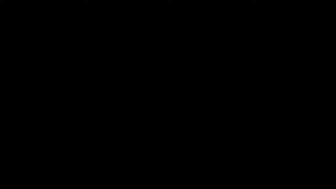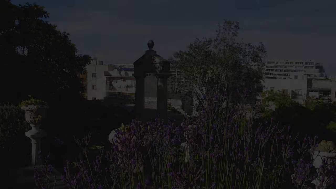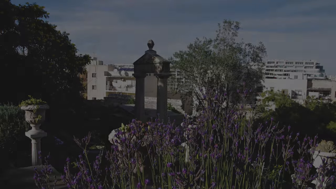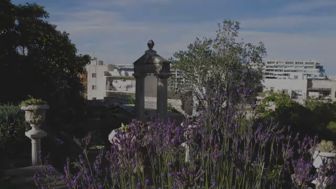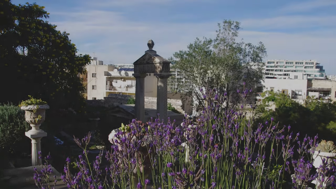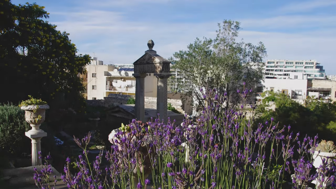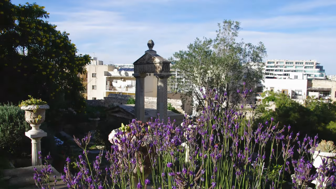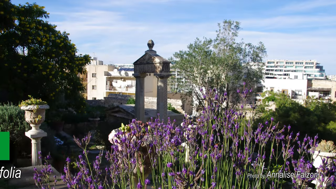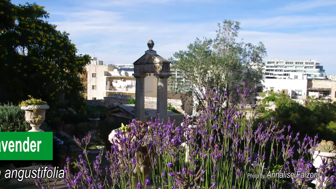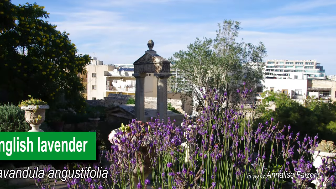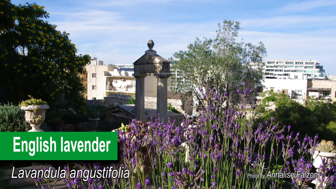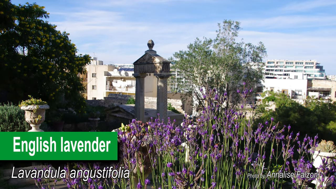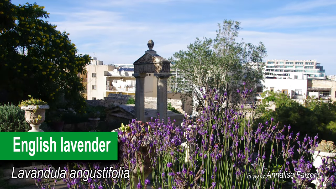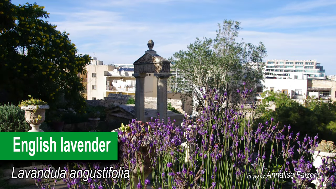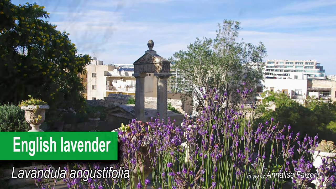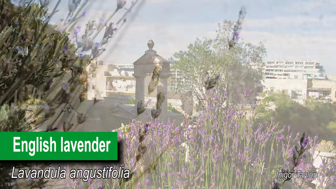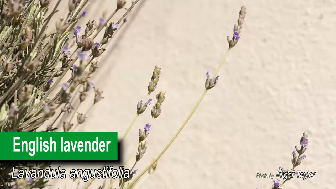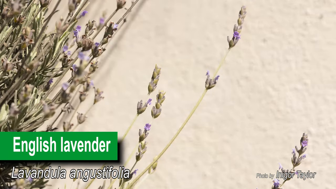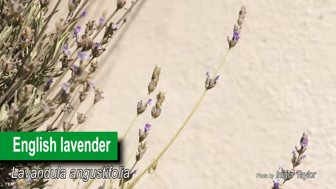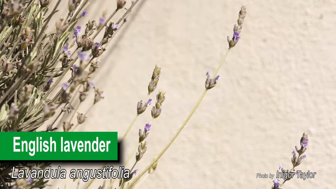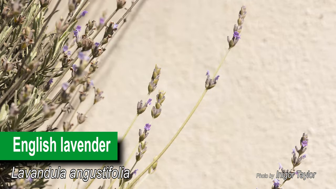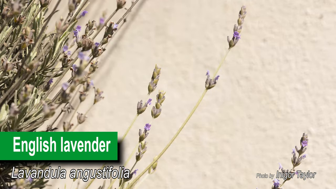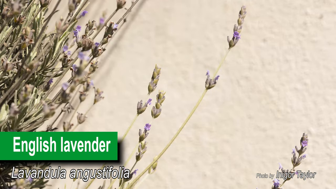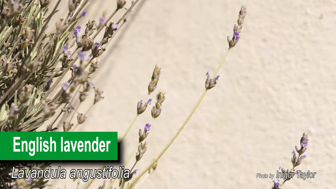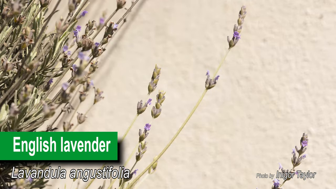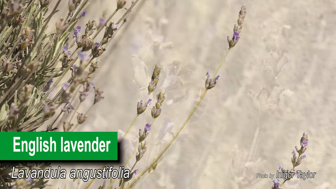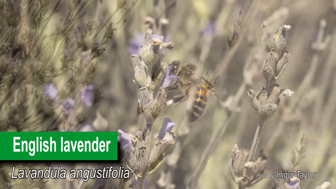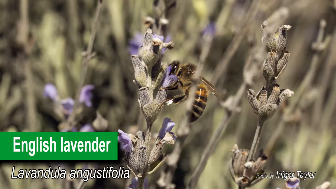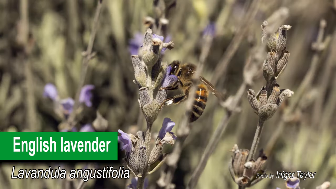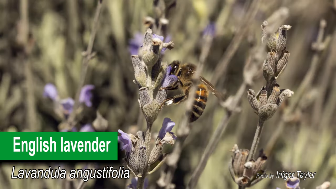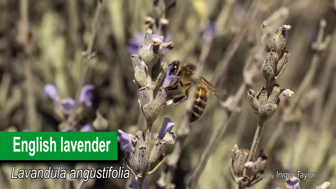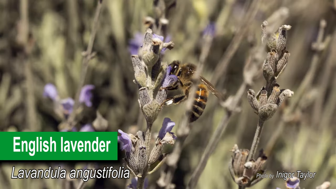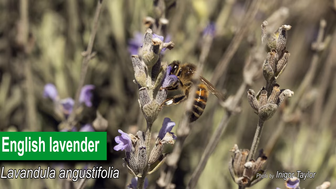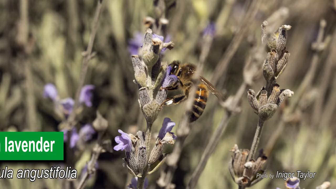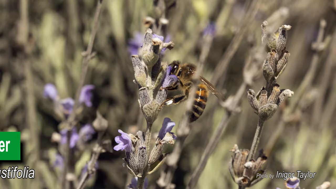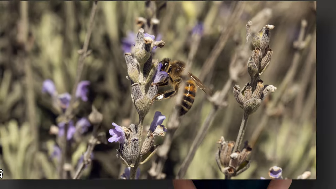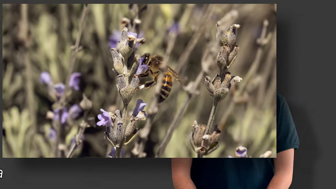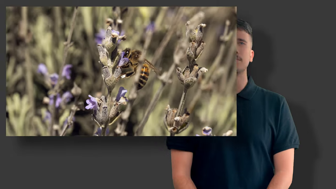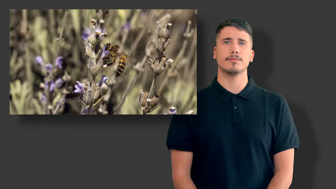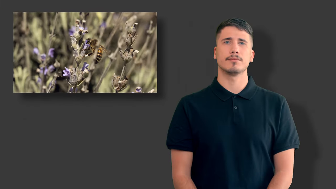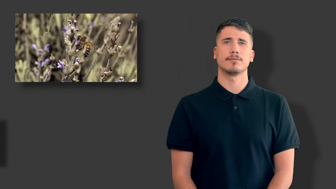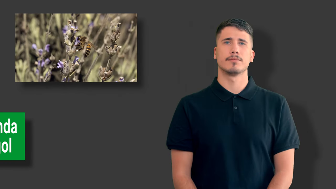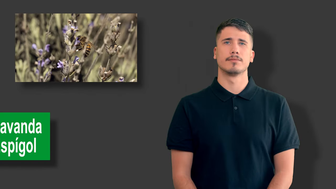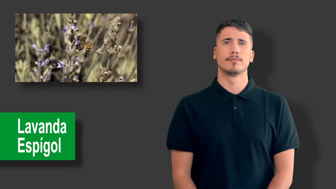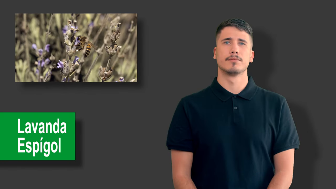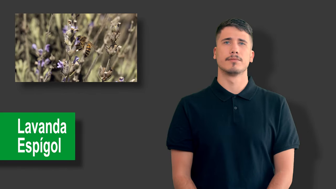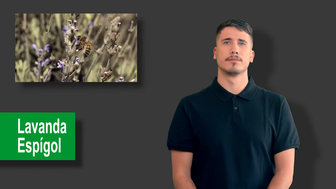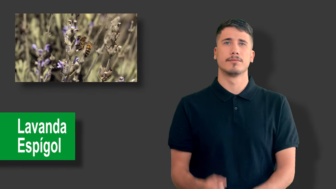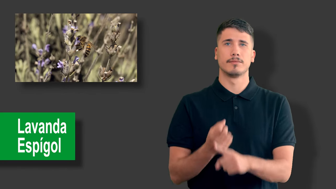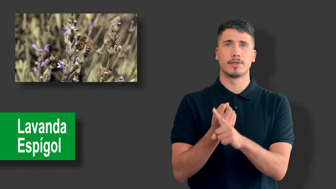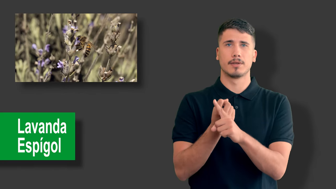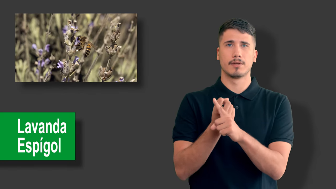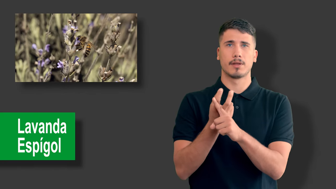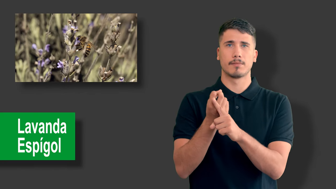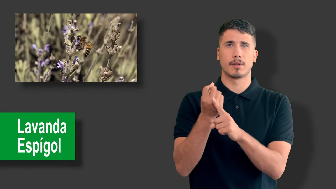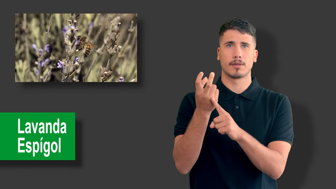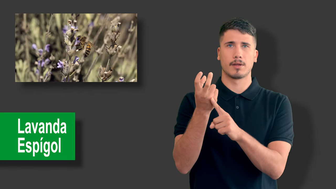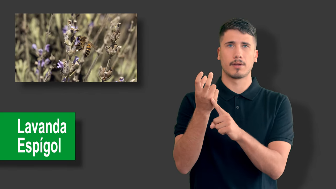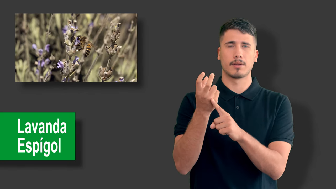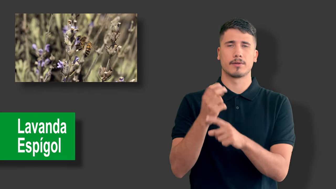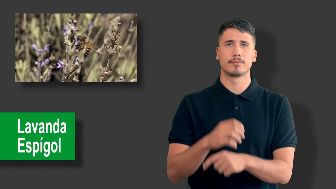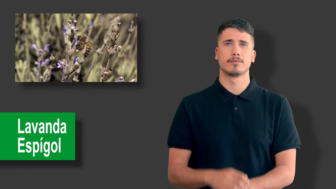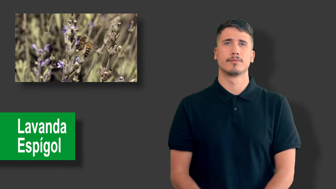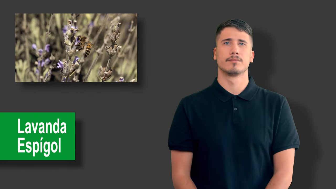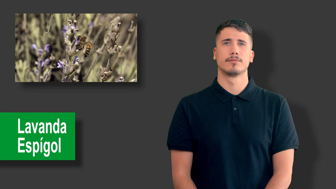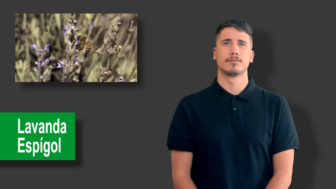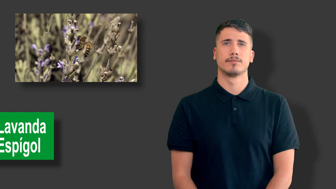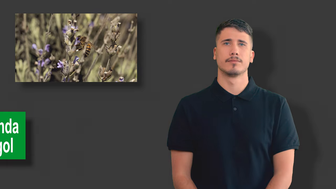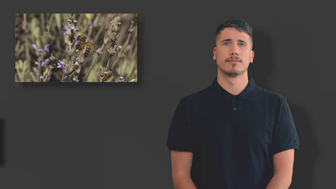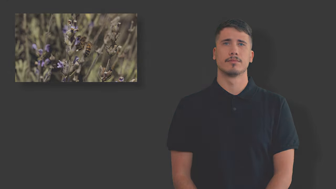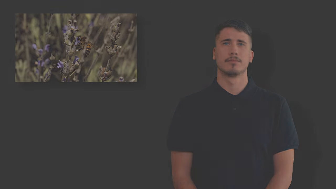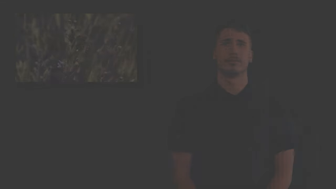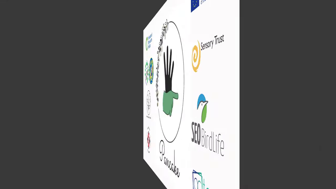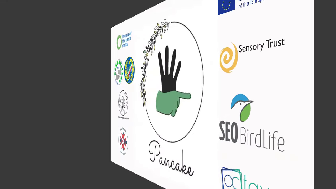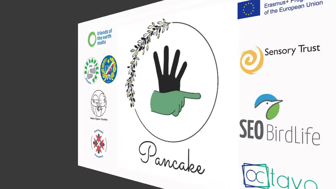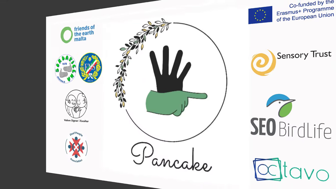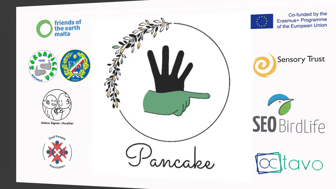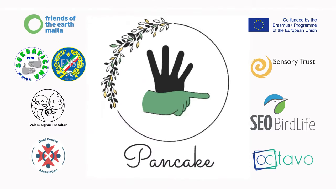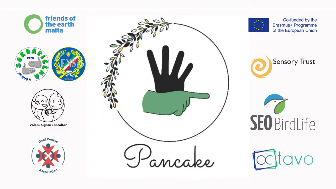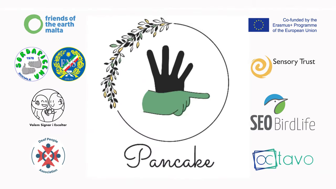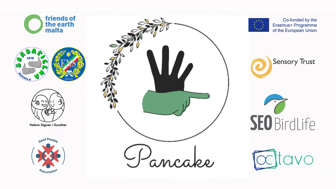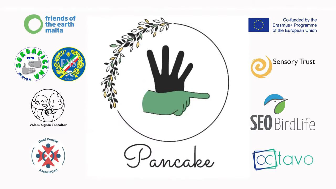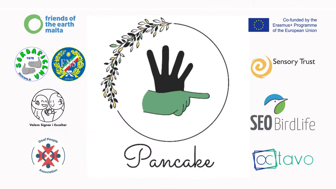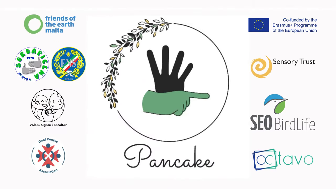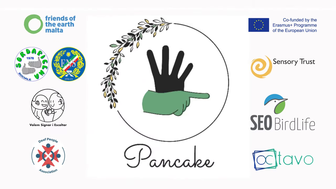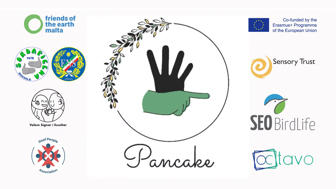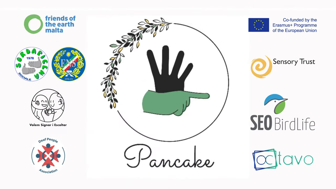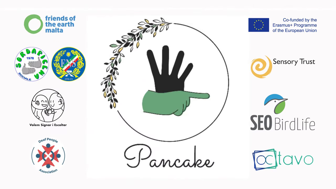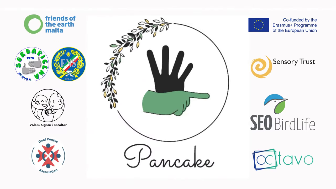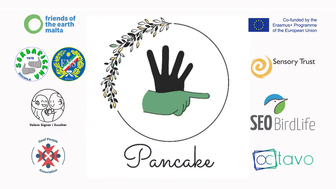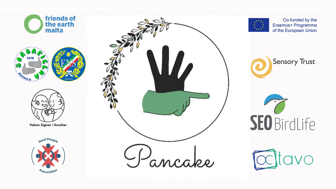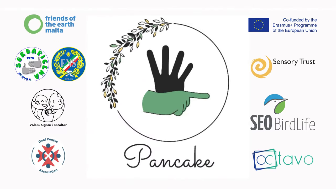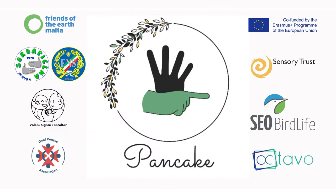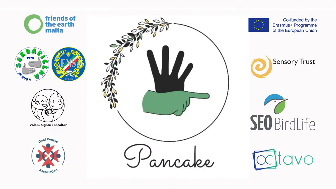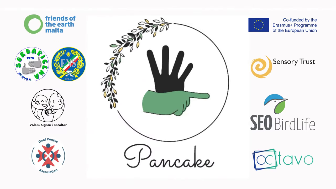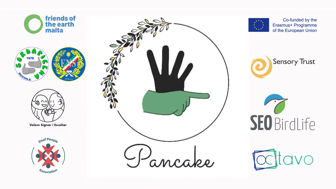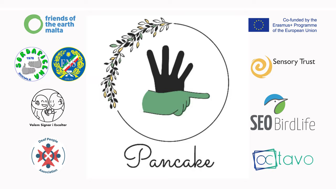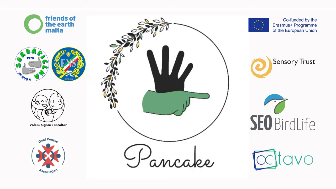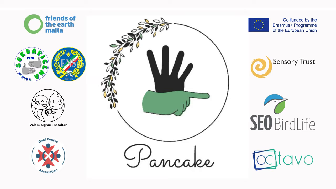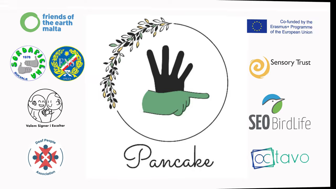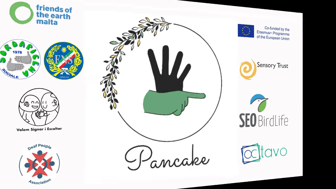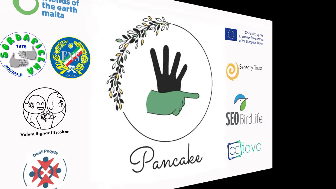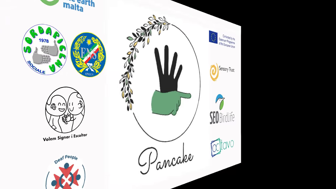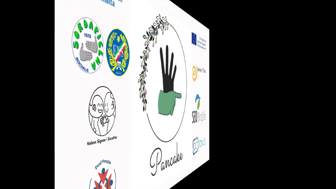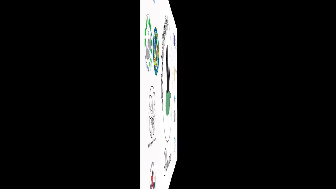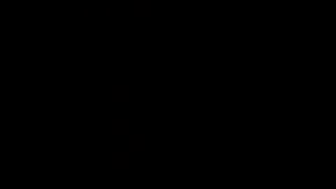Lavanda